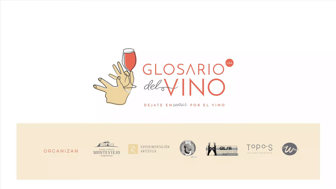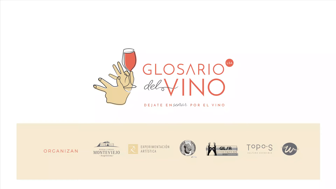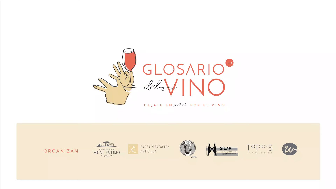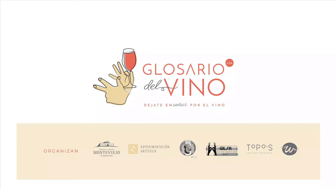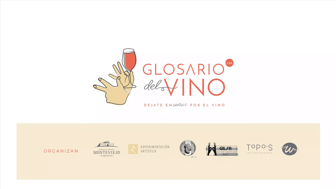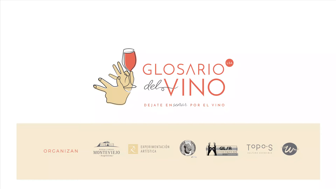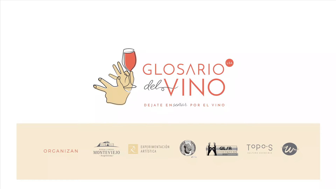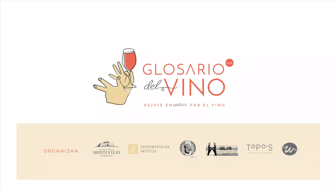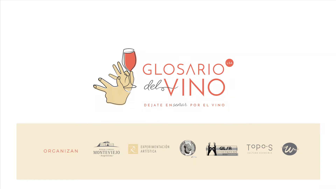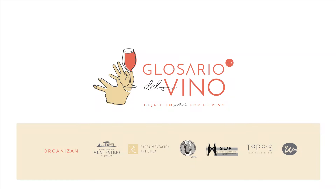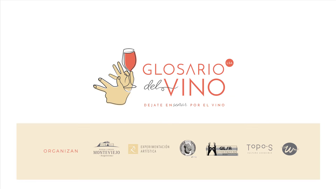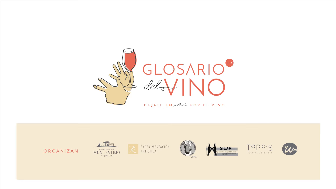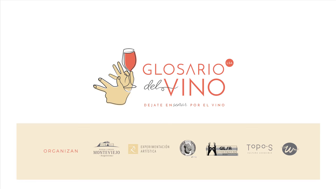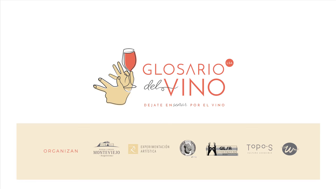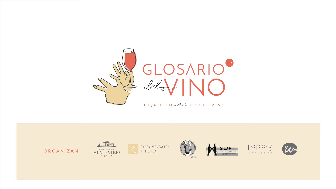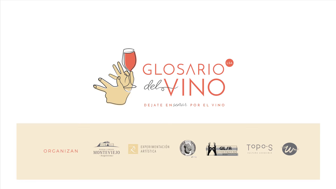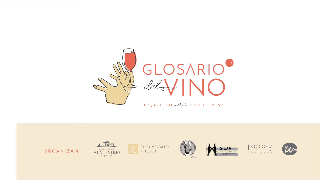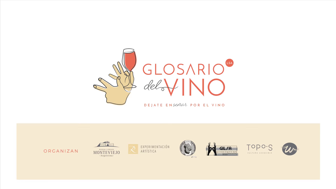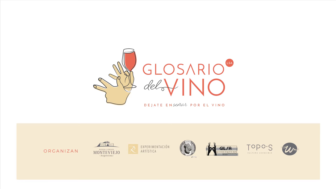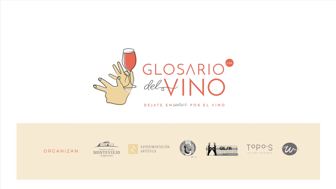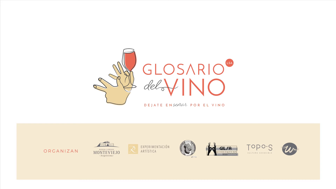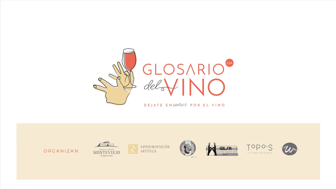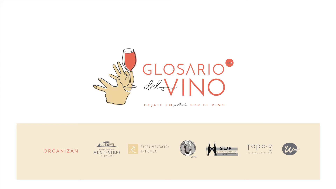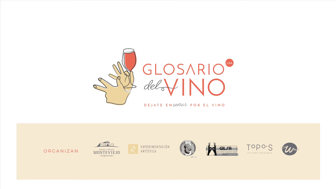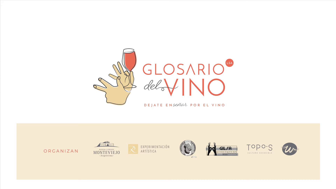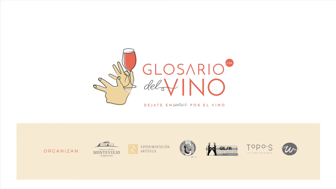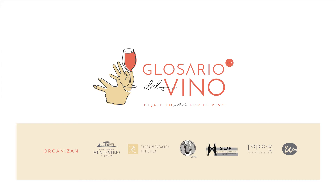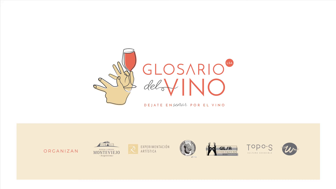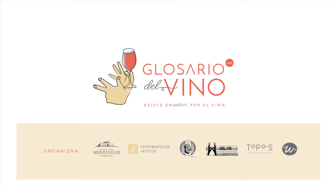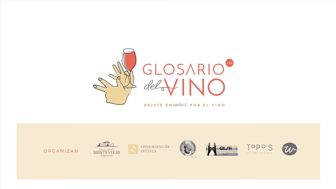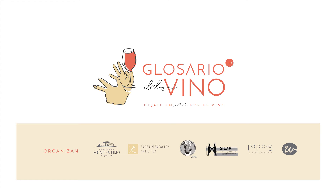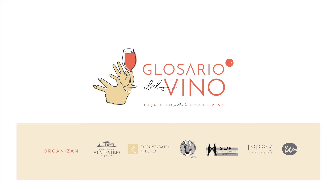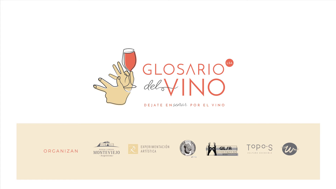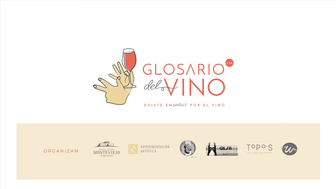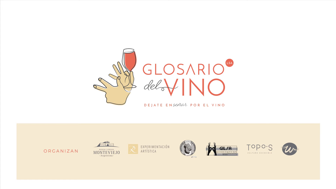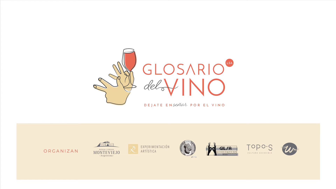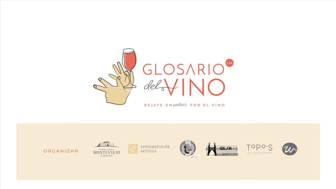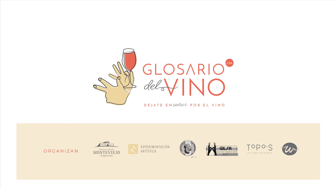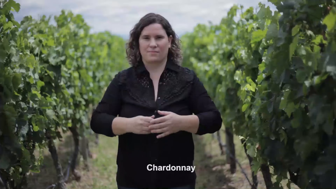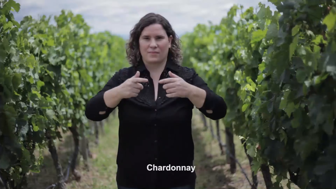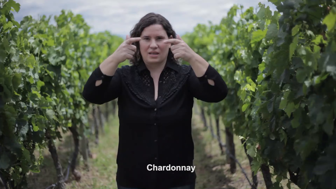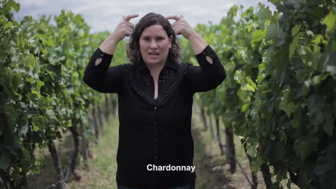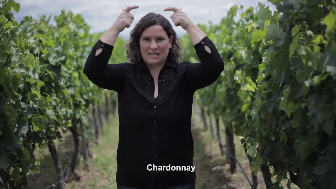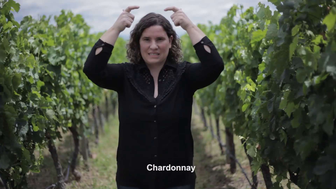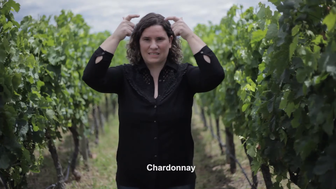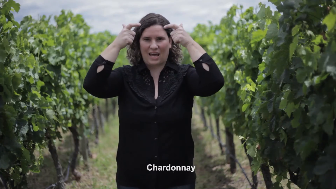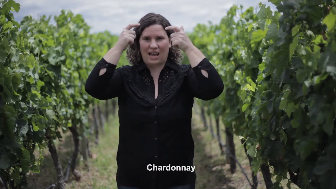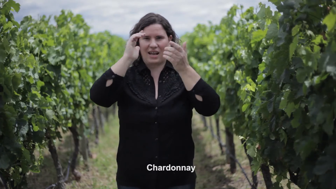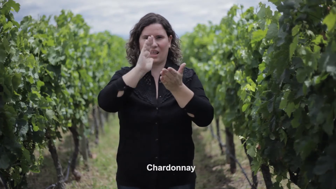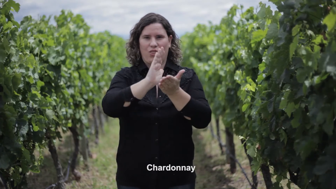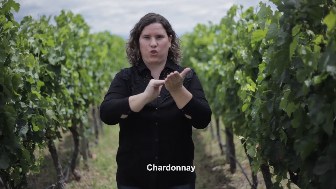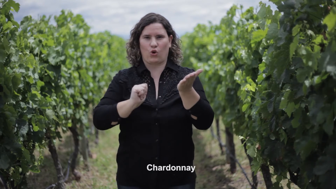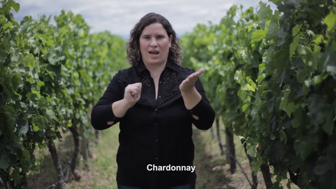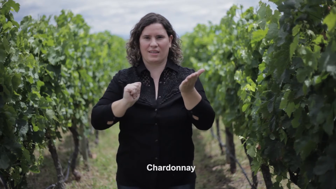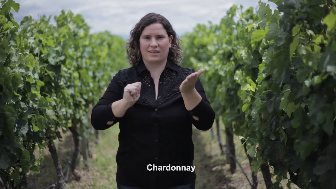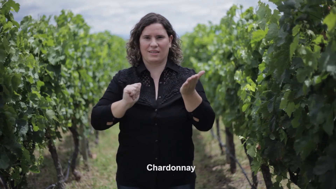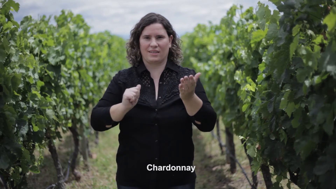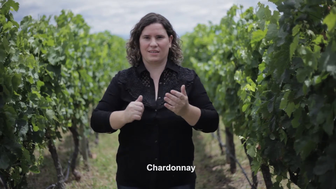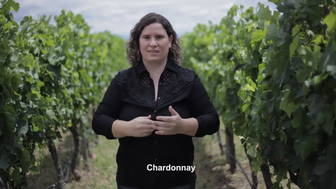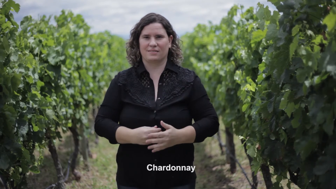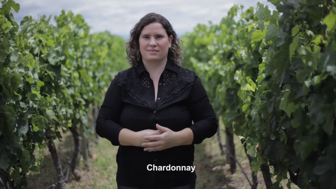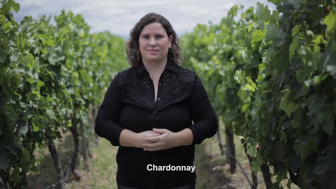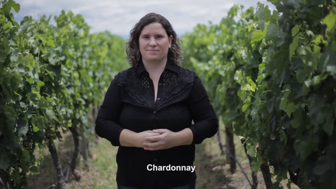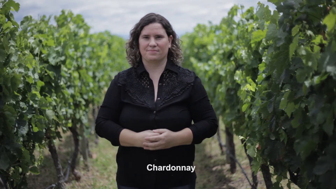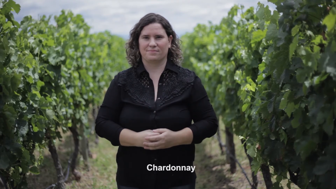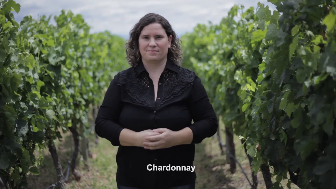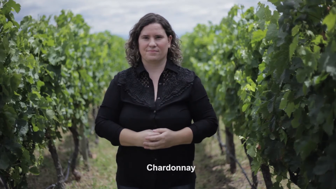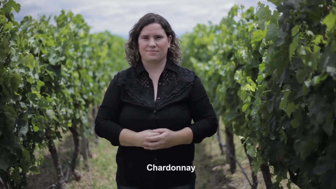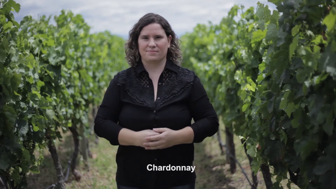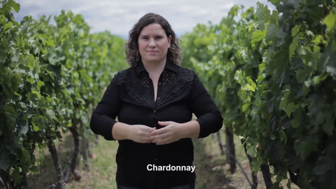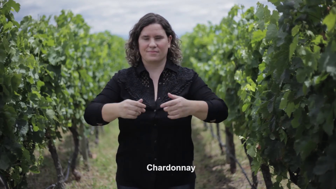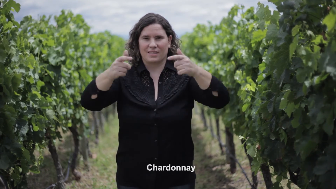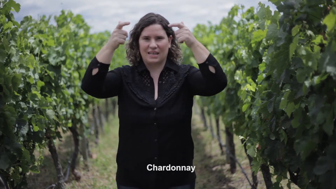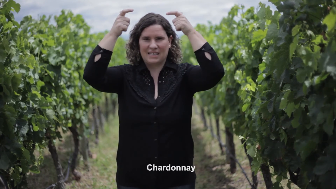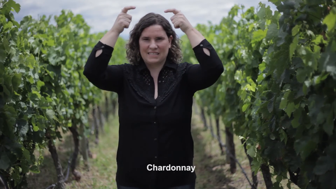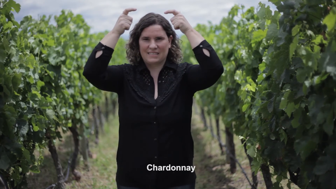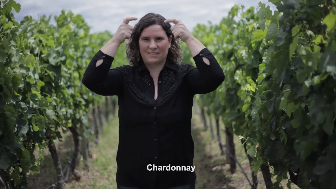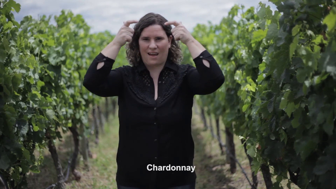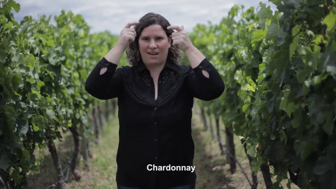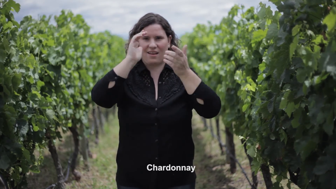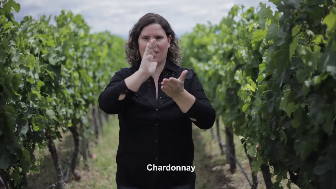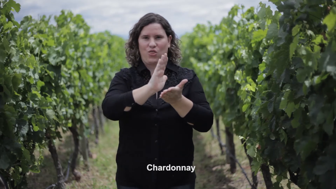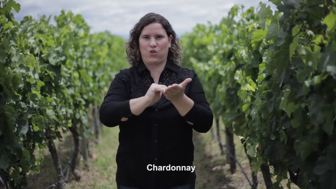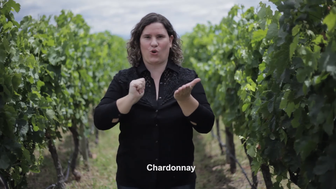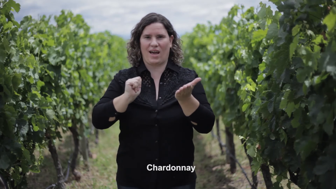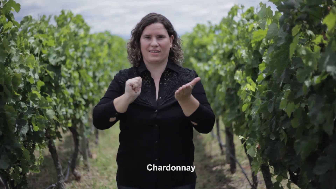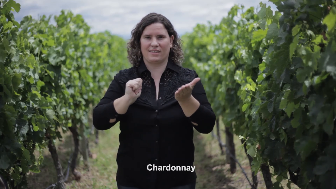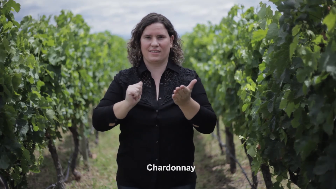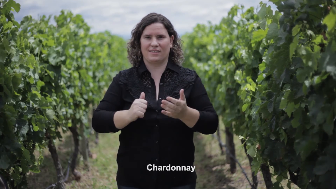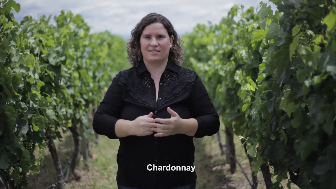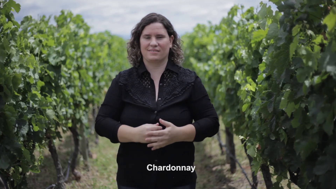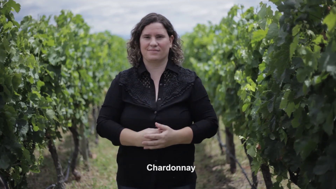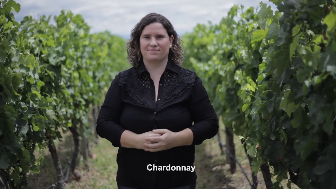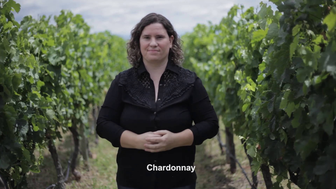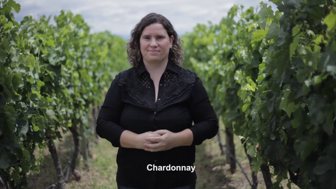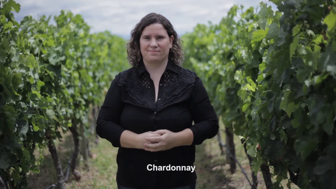Chardonnay